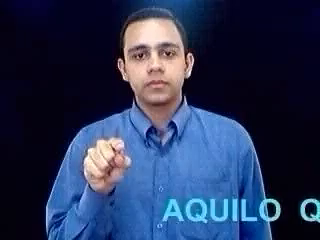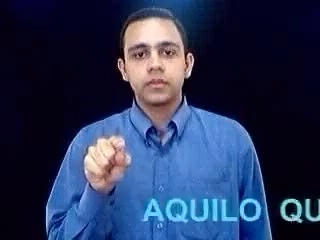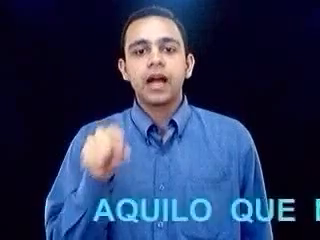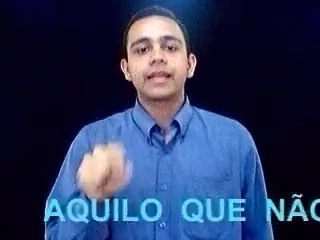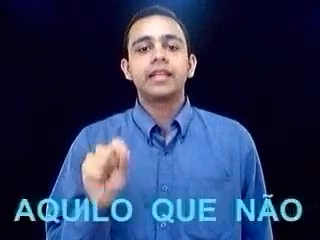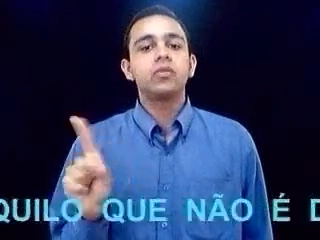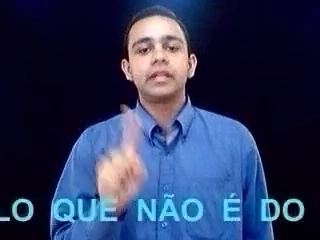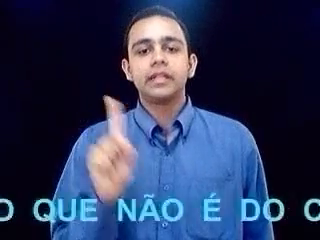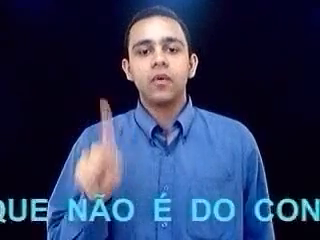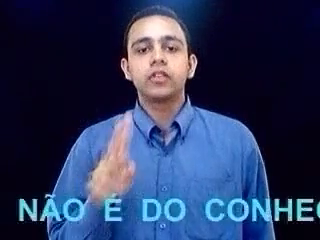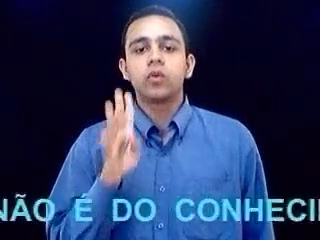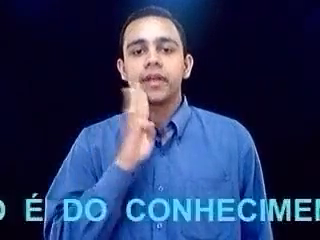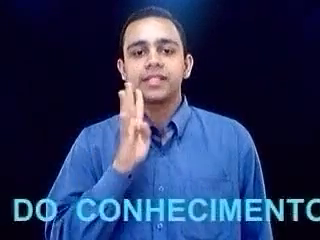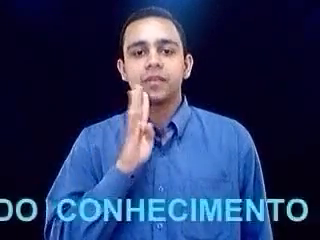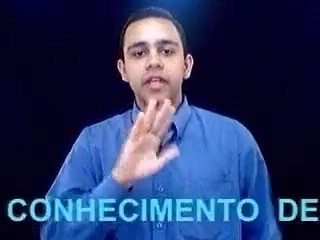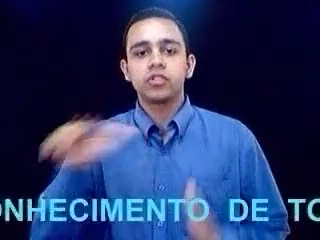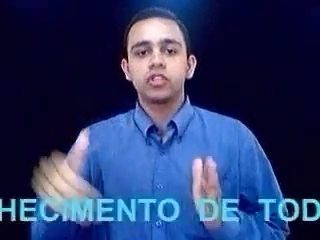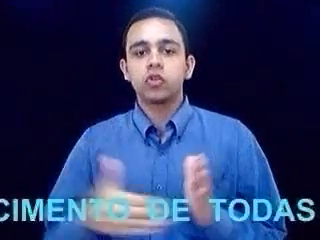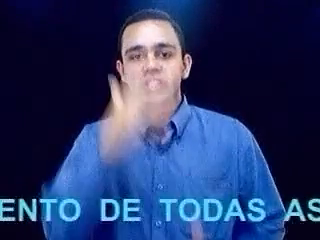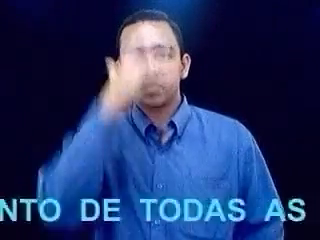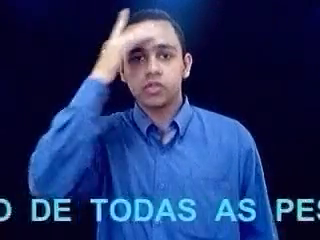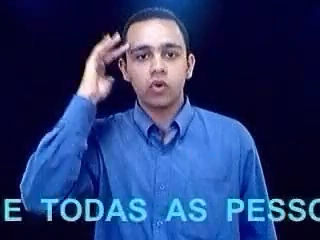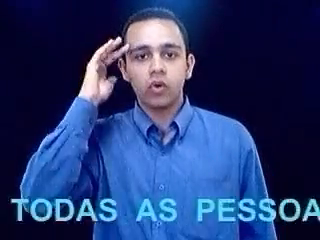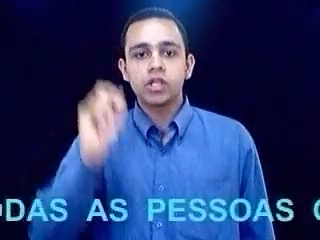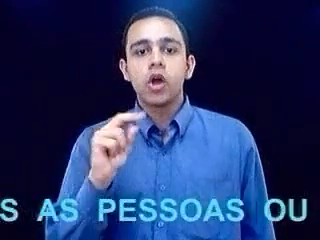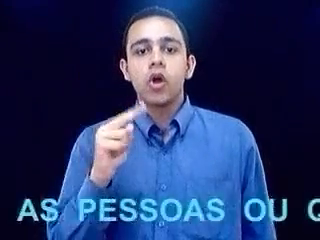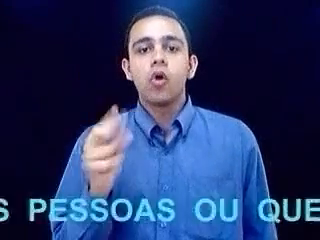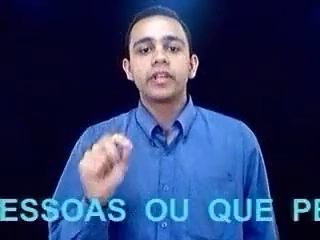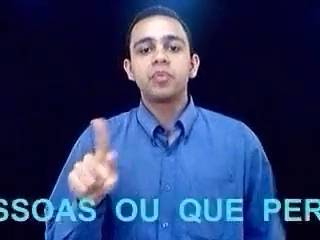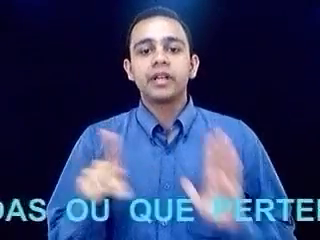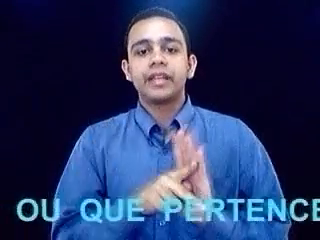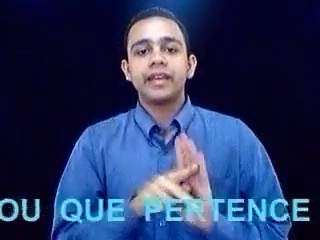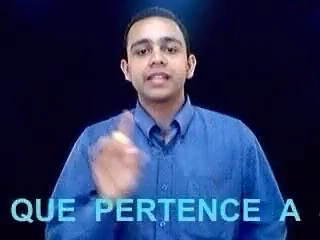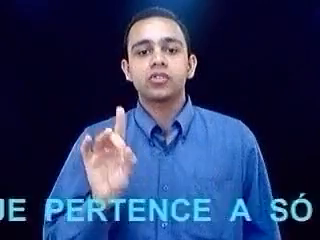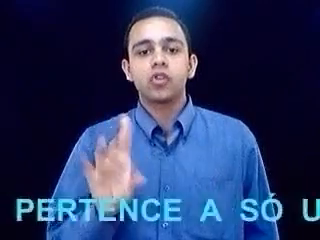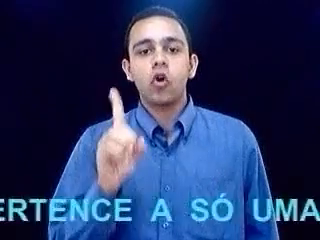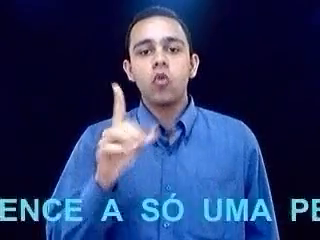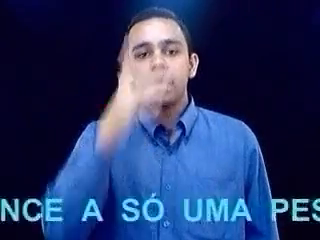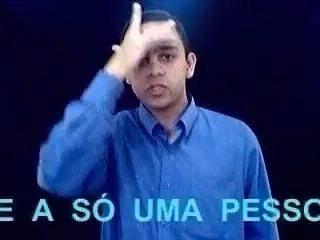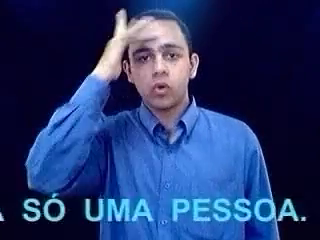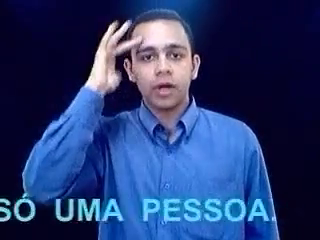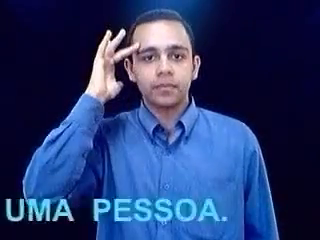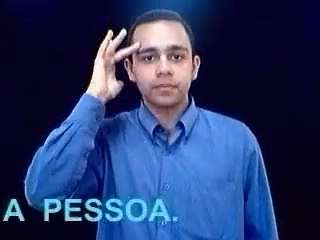pparticular